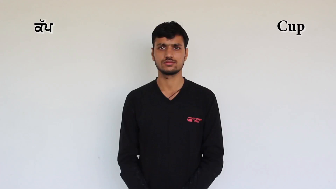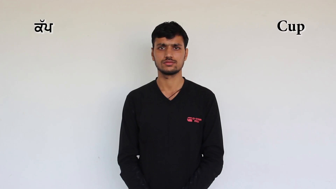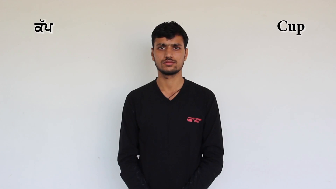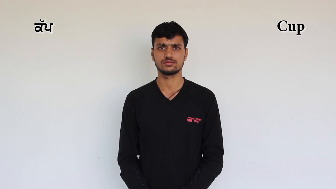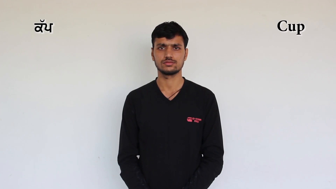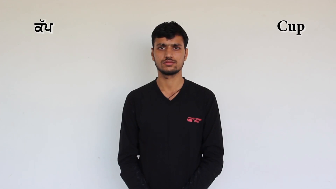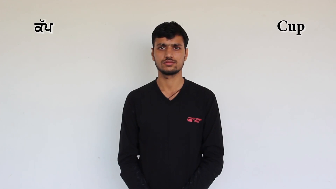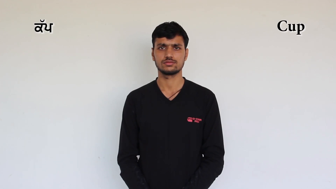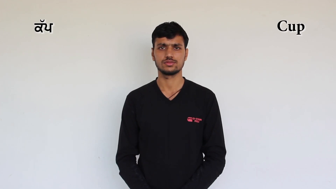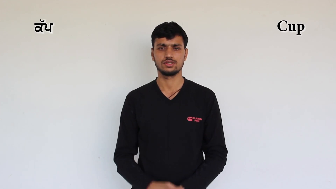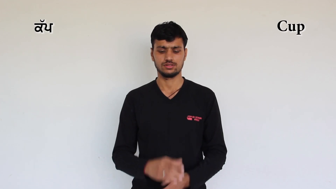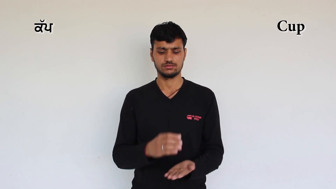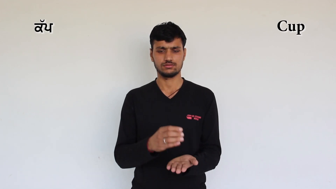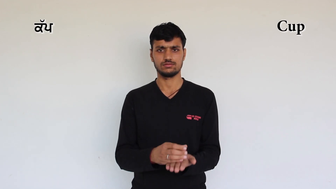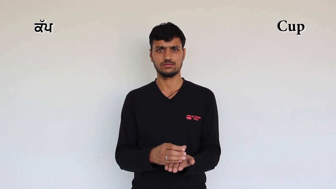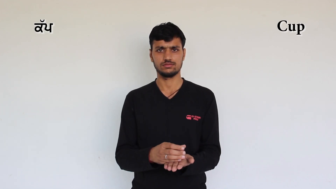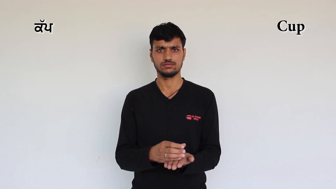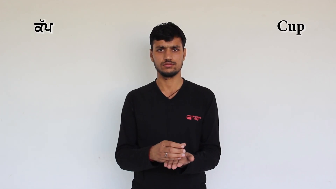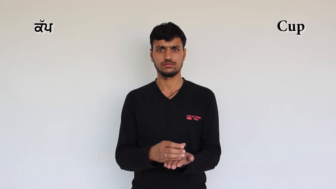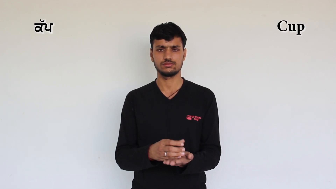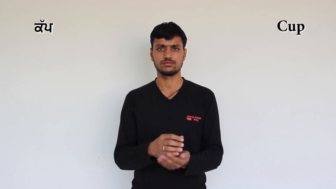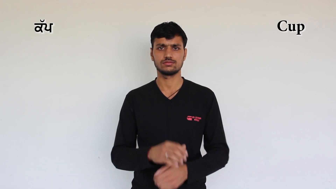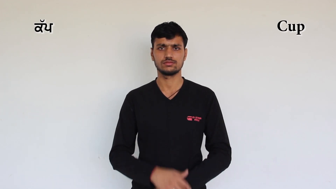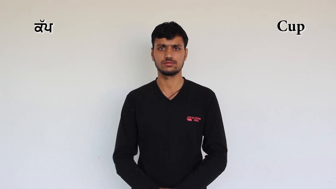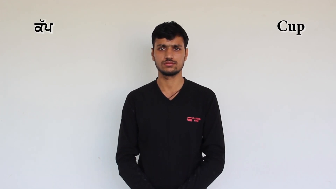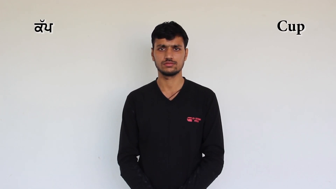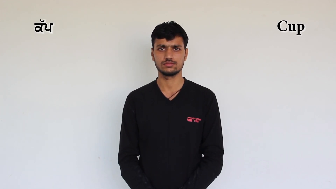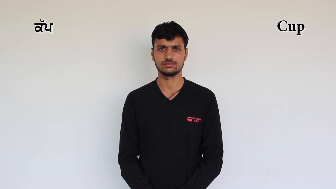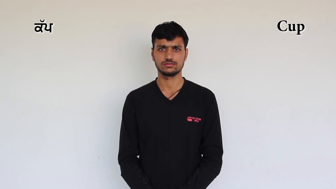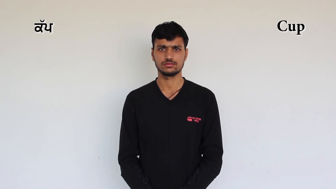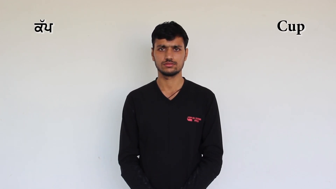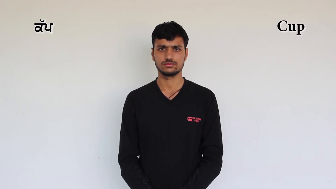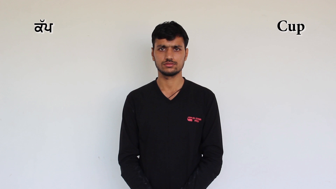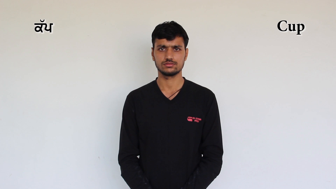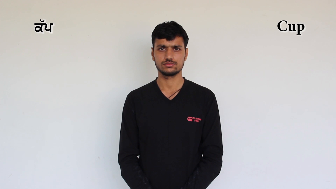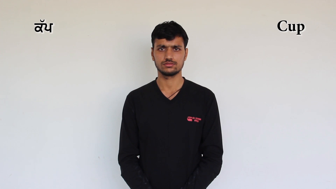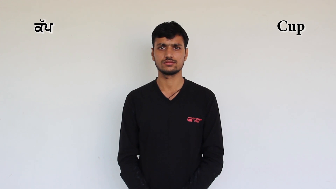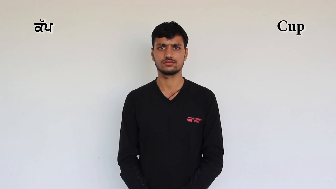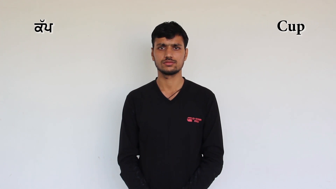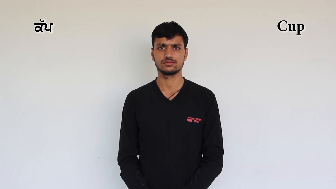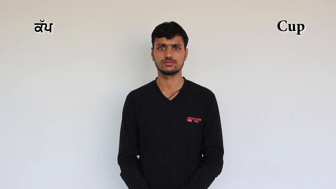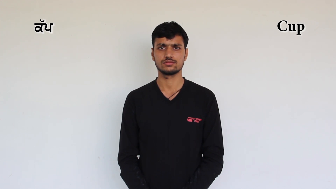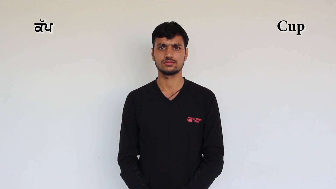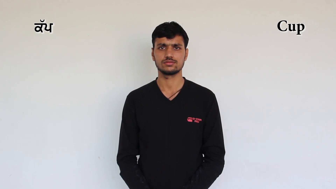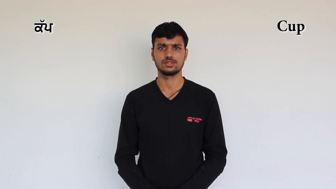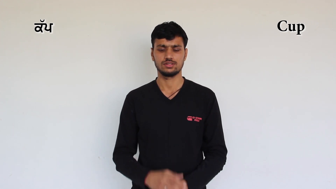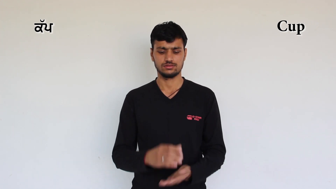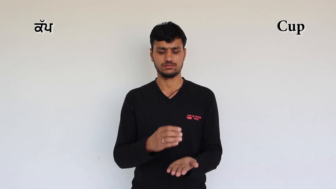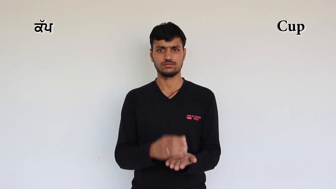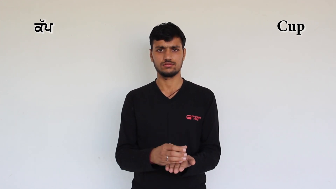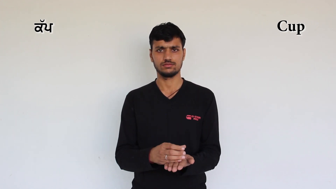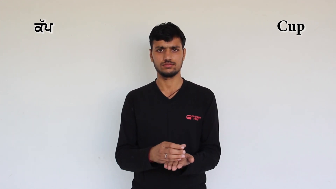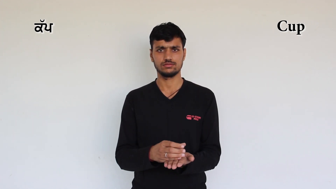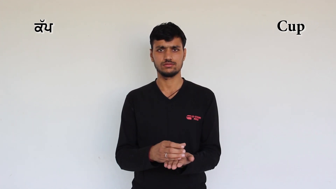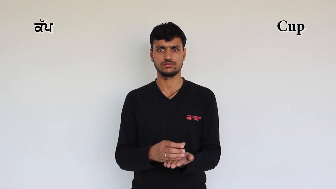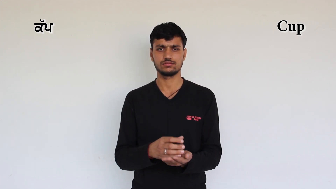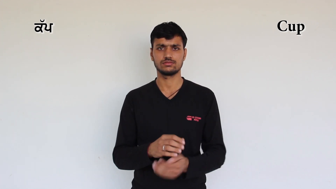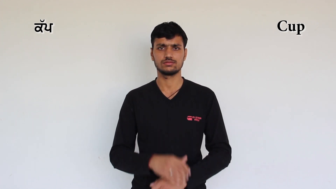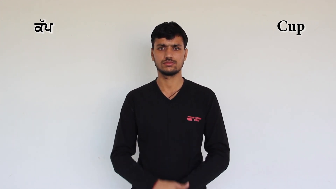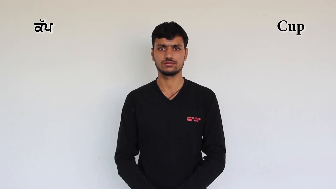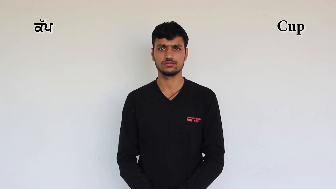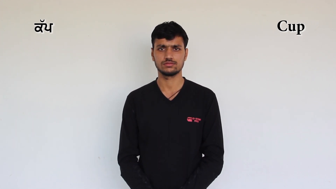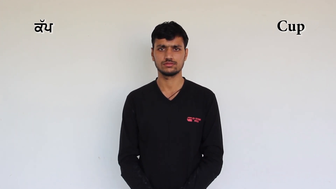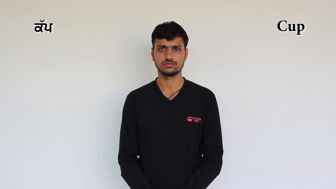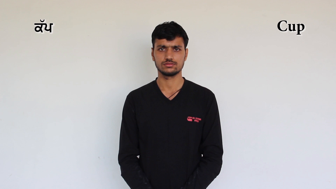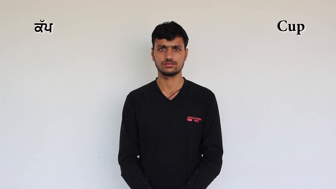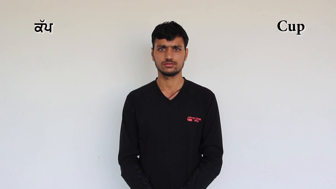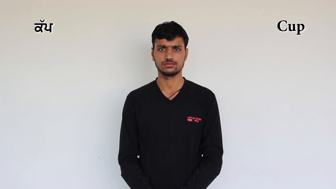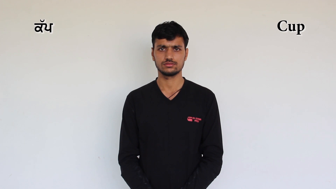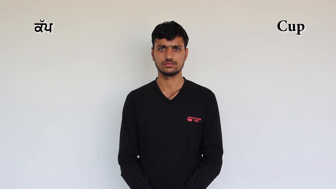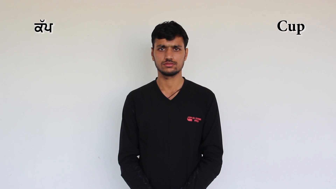ਕੱਪ